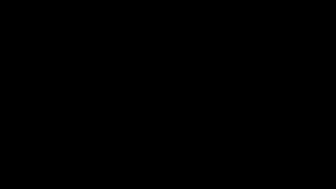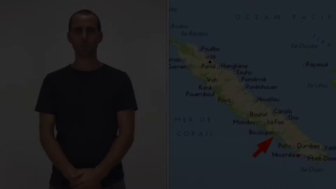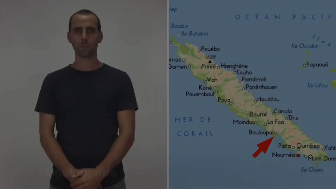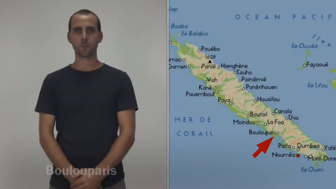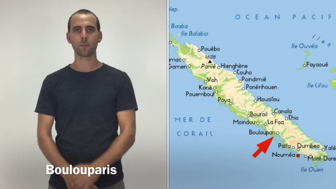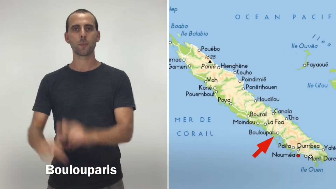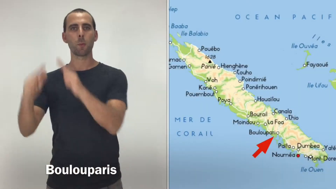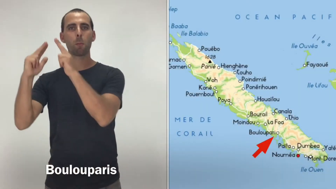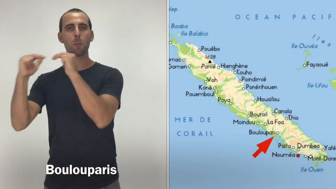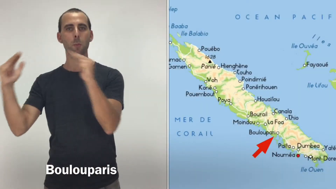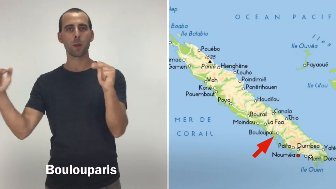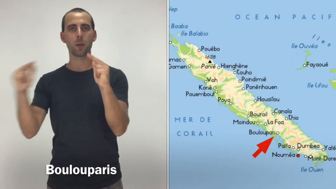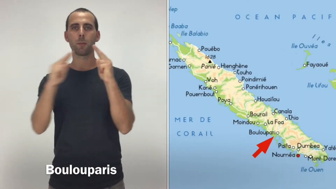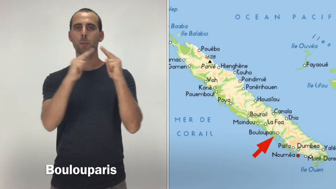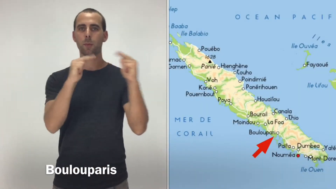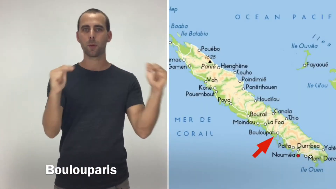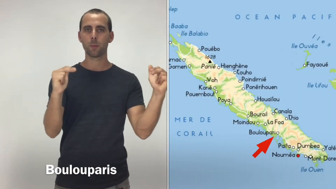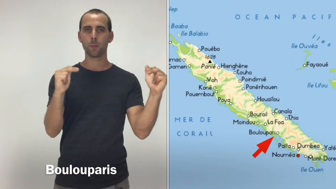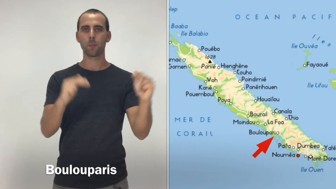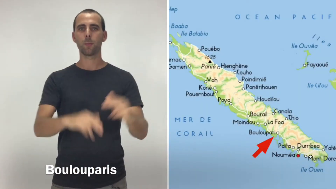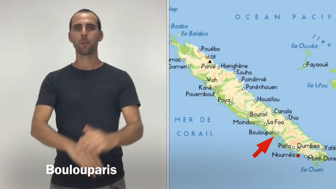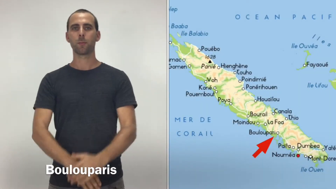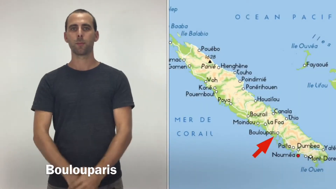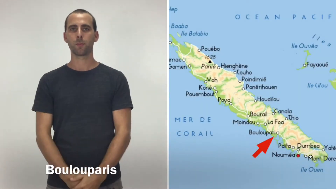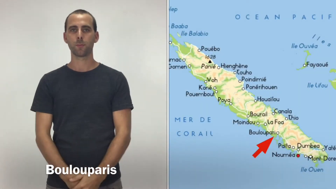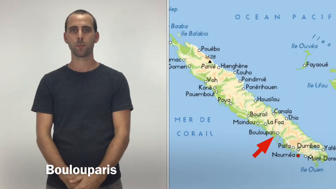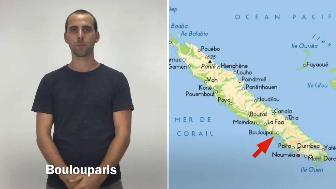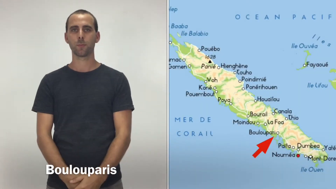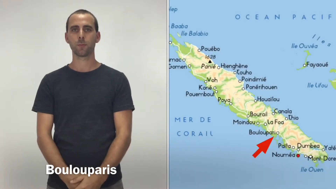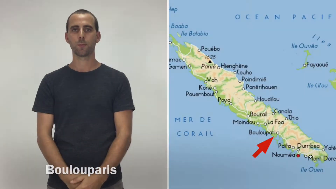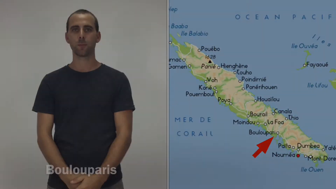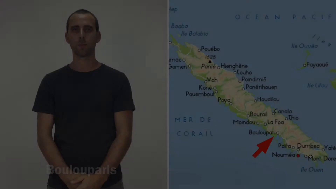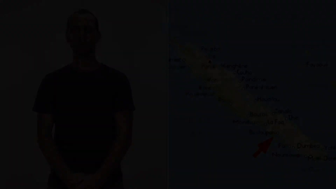Boulouparis